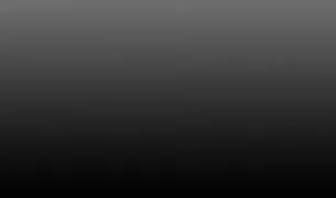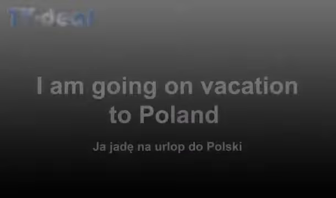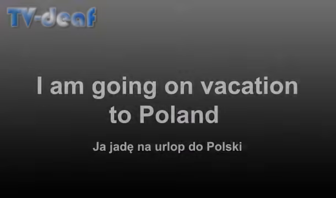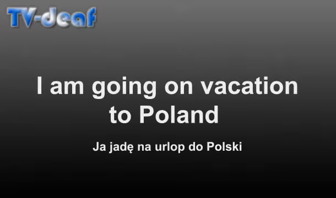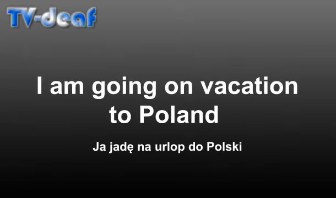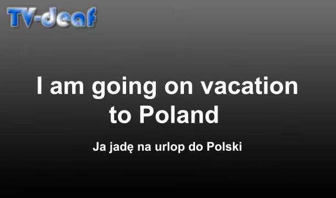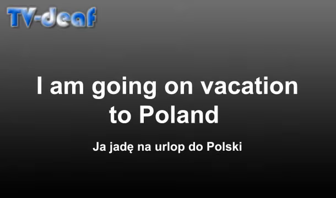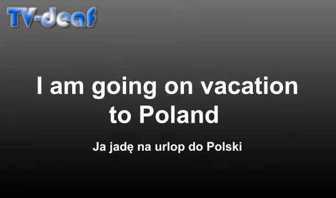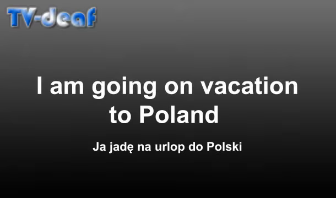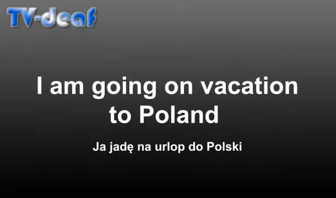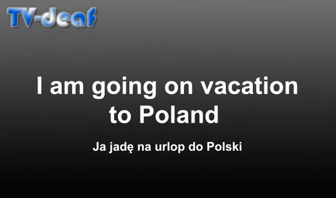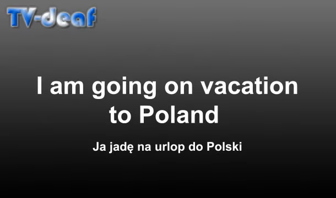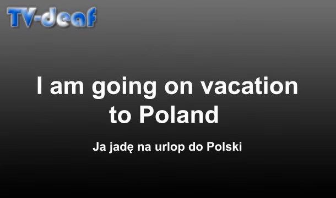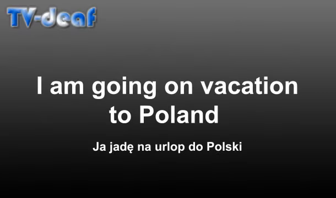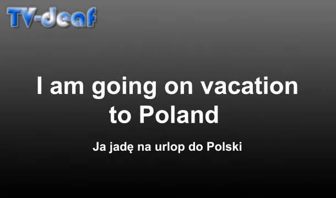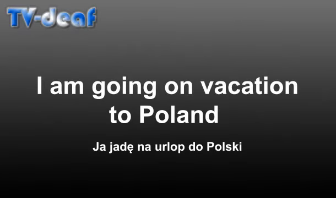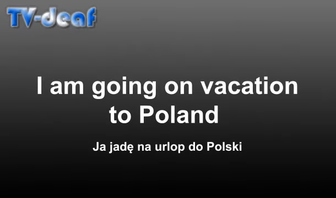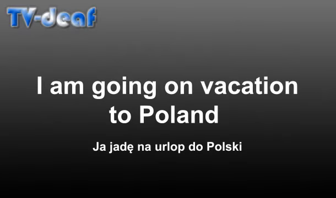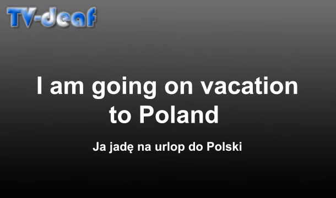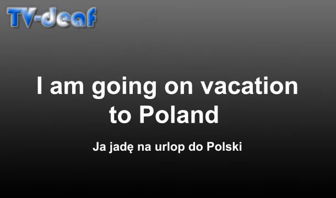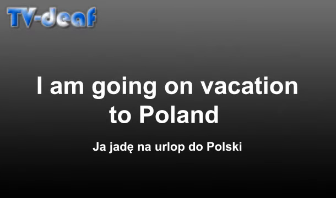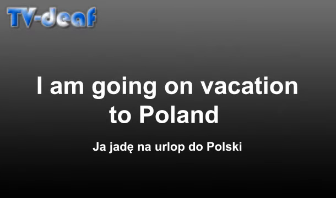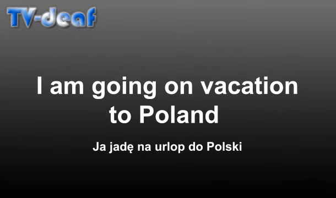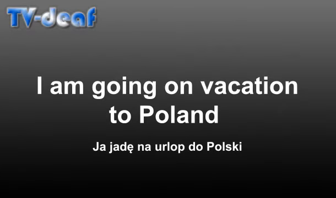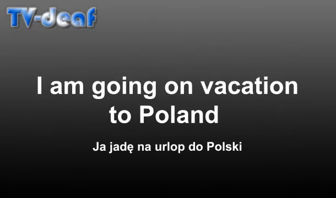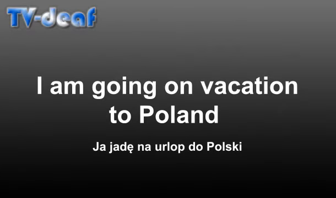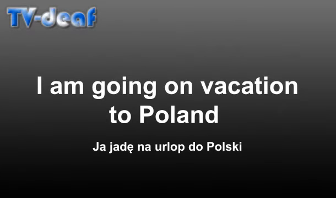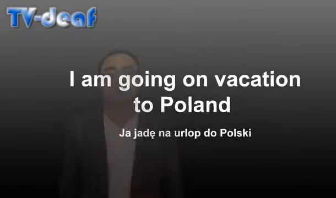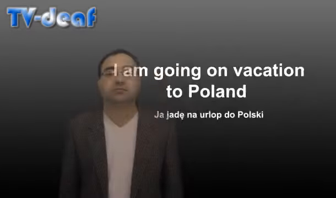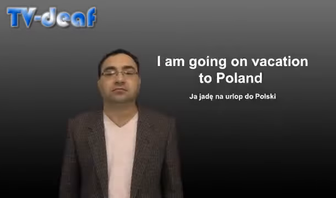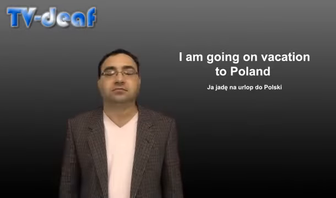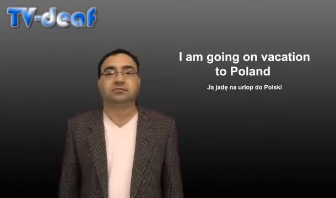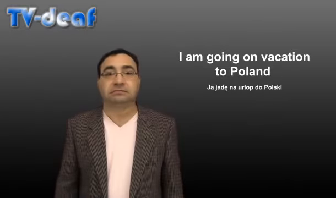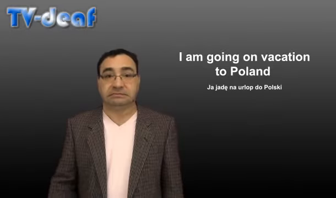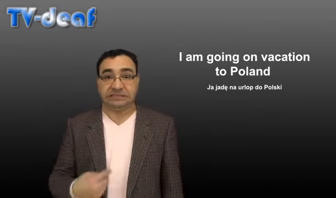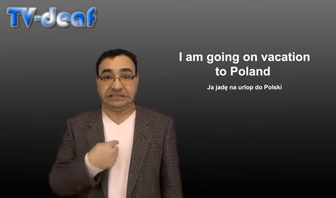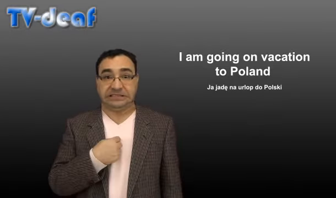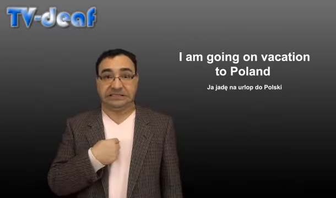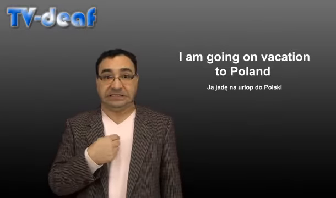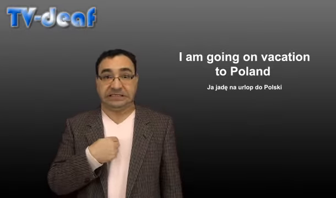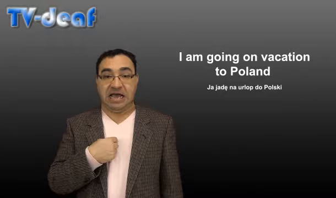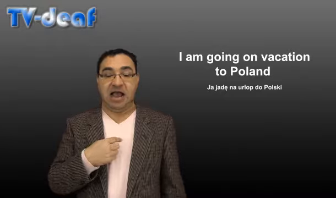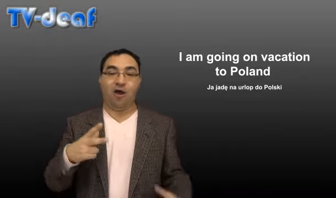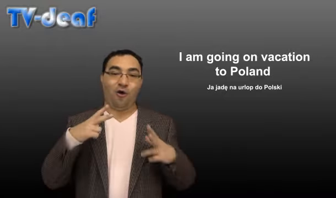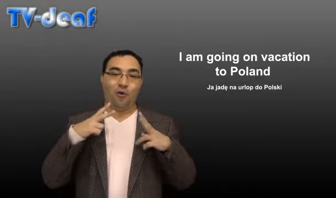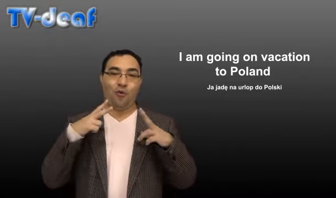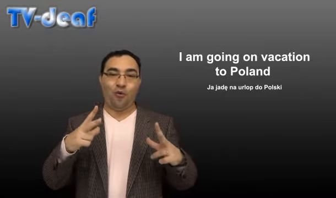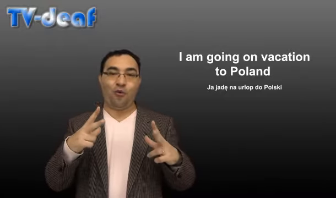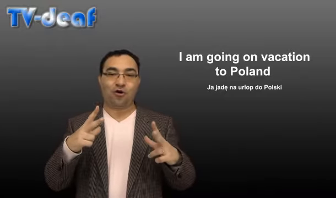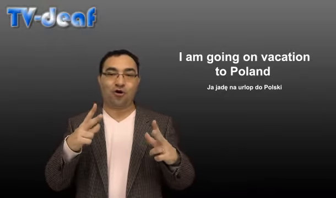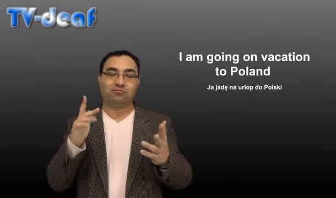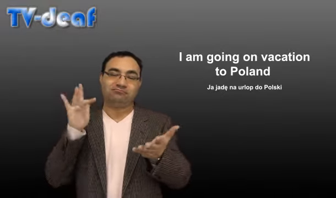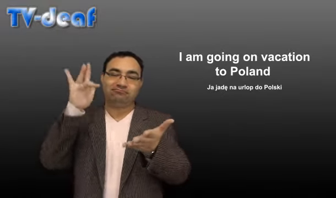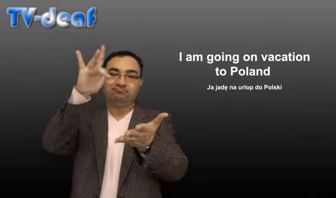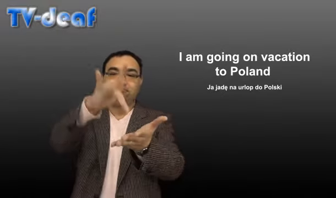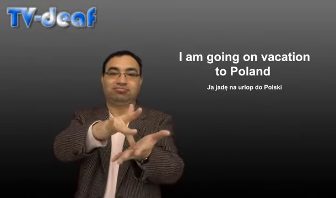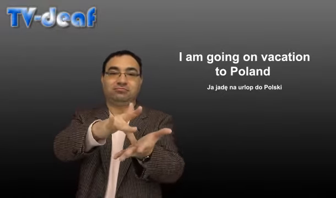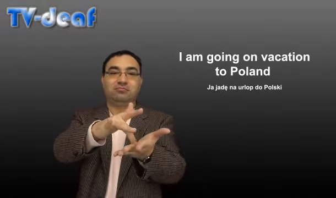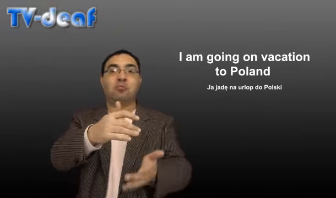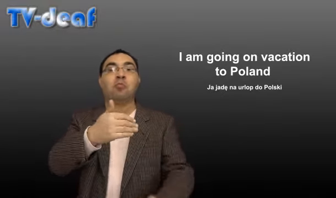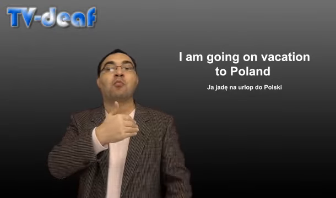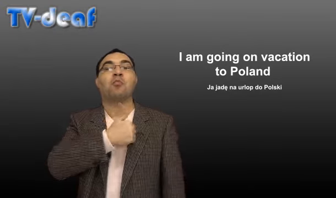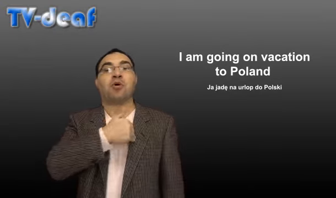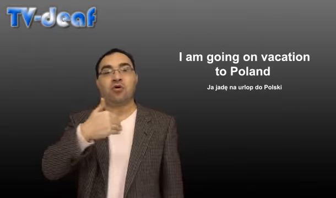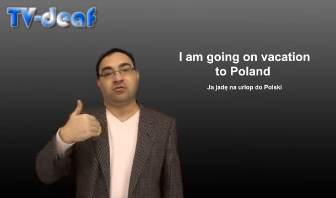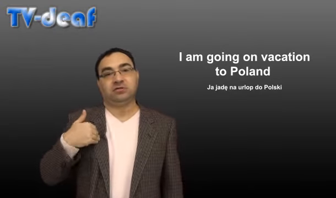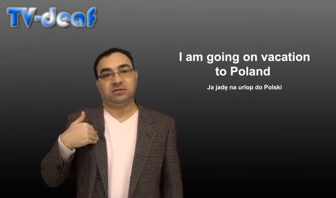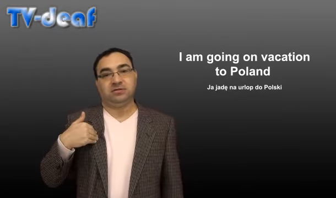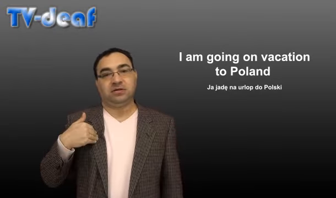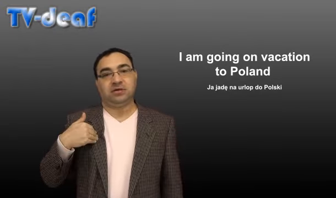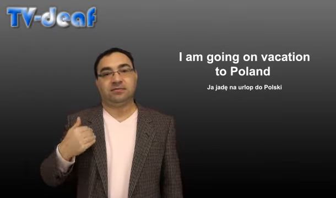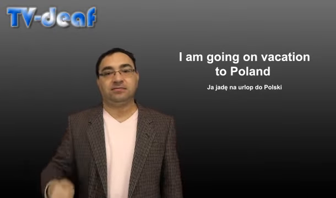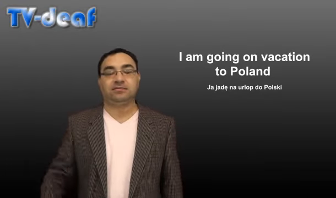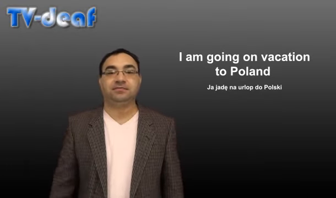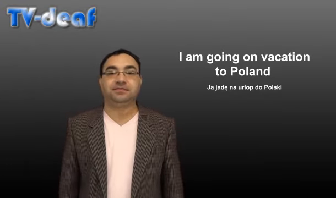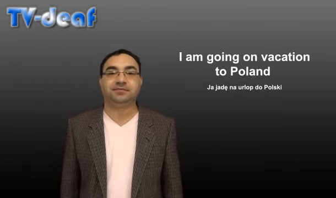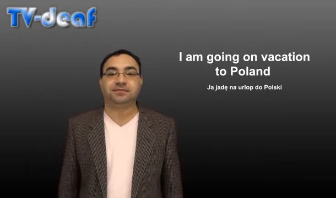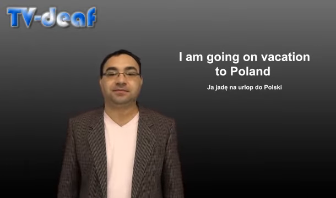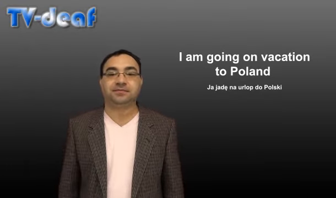Ja jadę na urlop do Polski